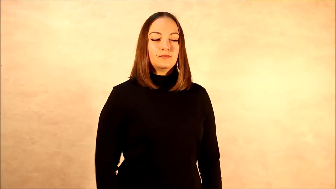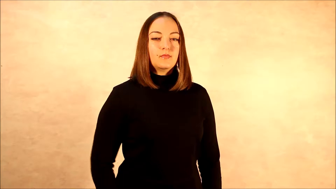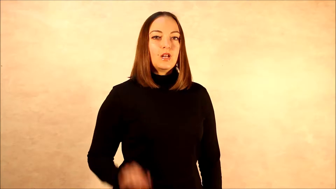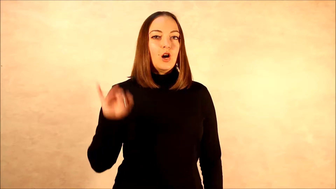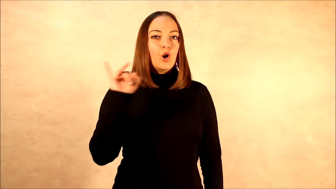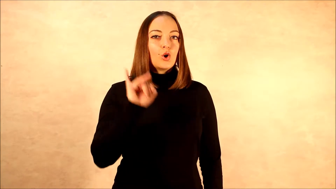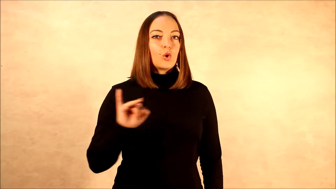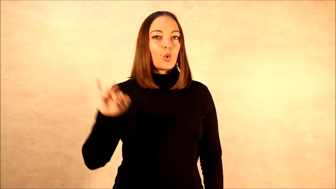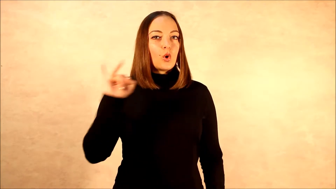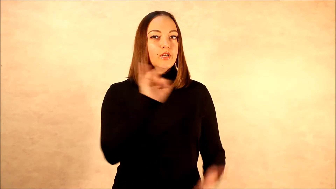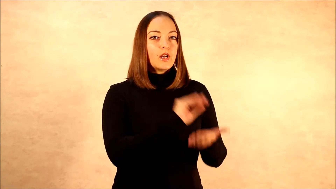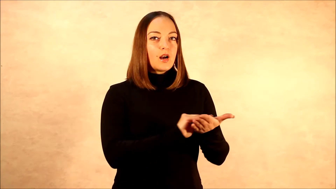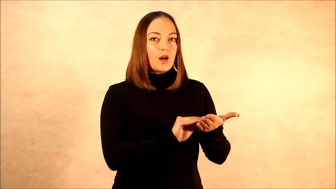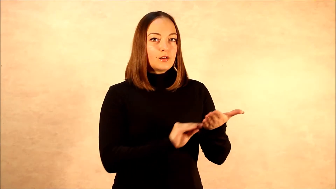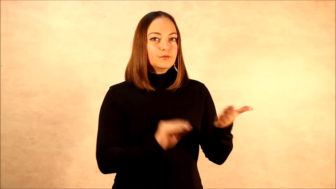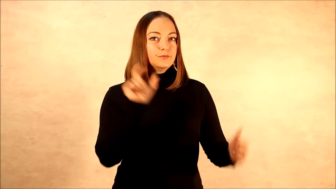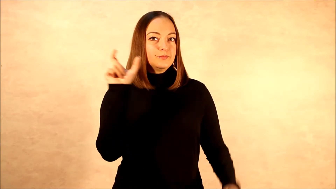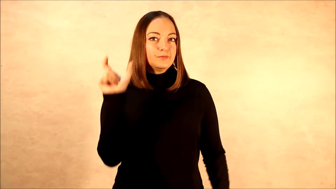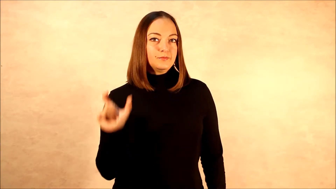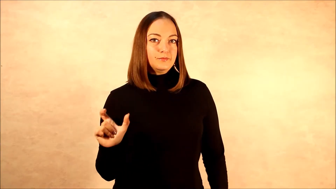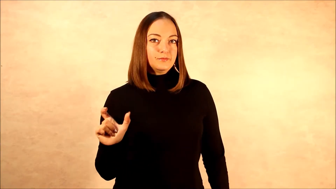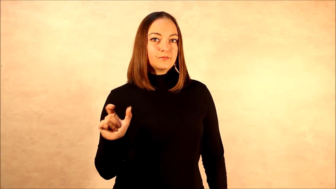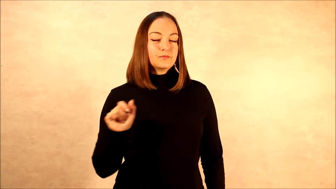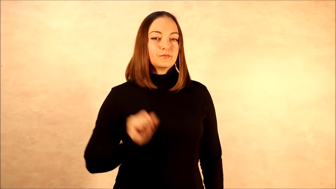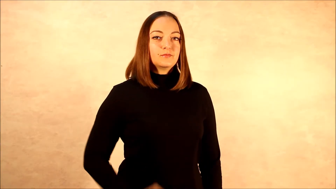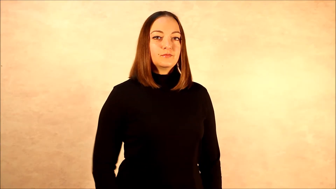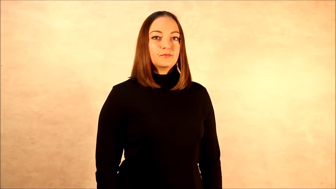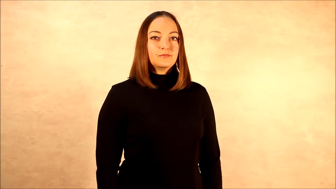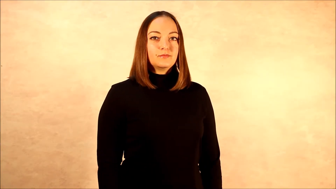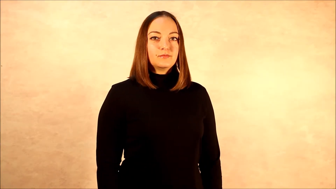Cronicar